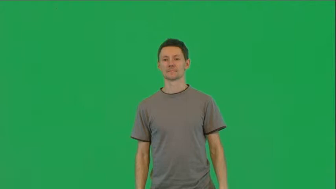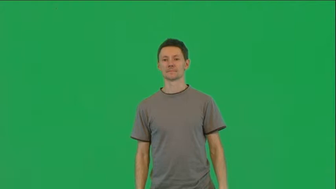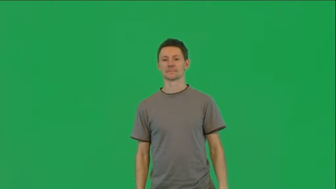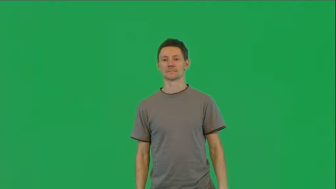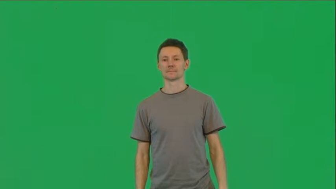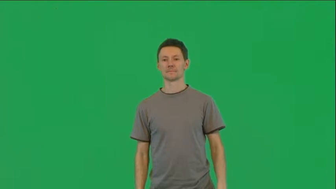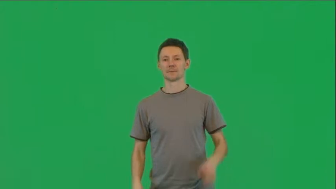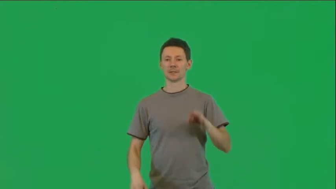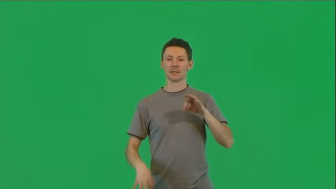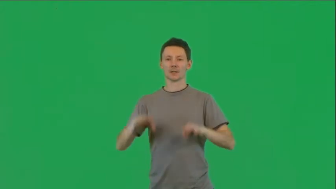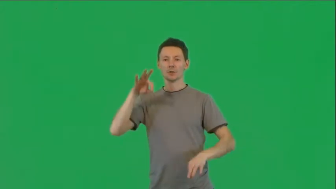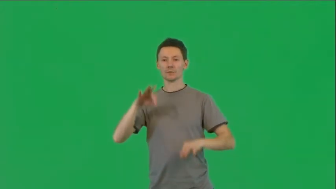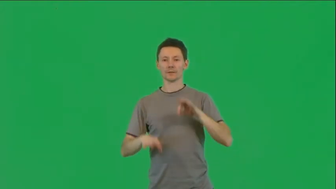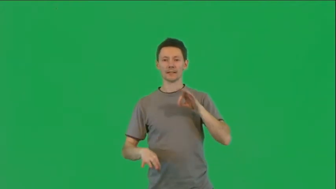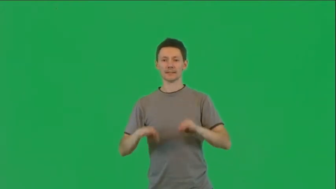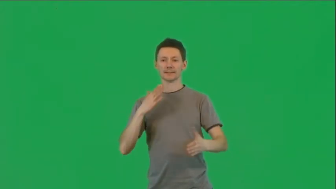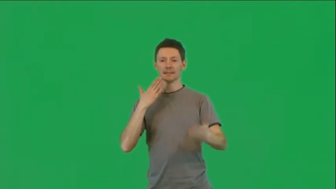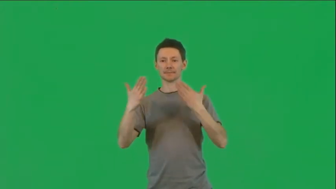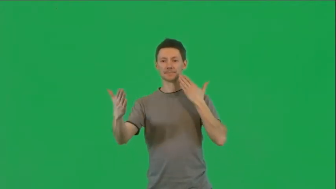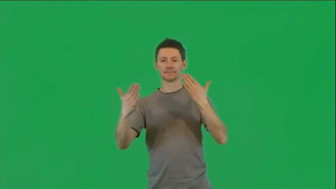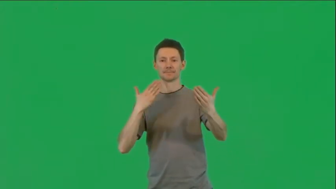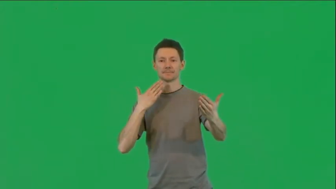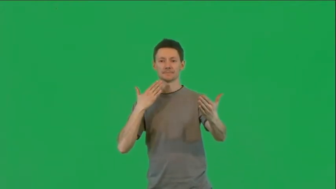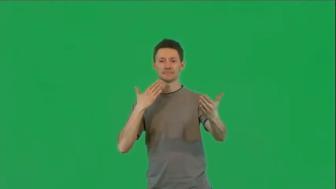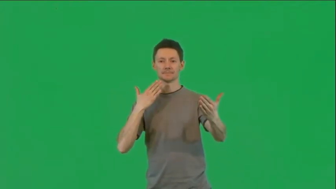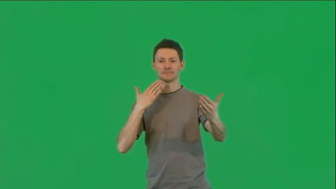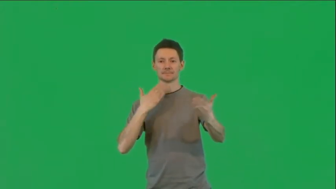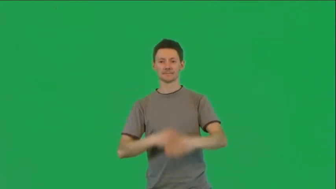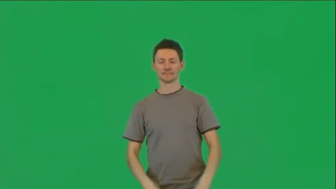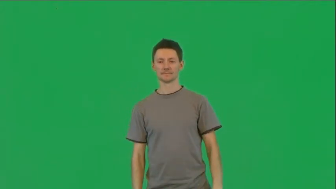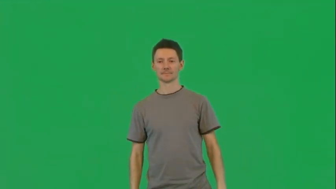konferencja